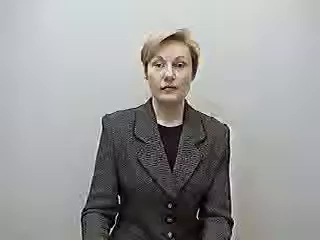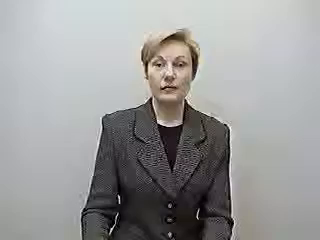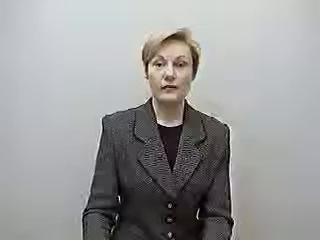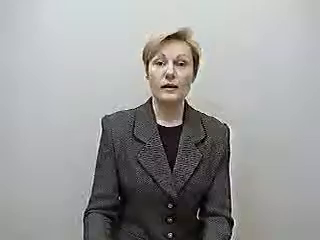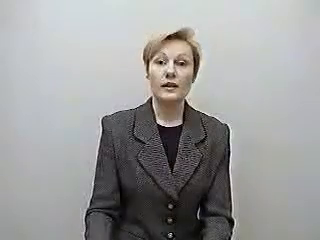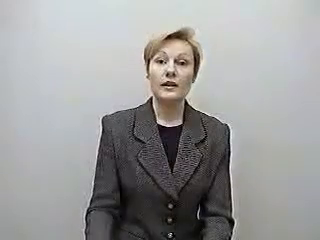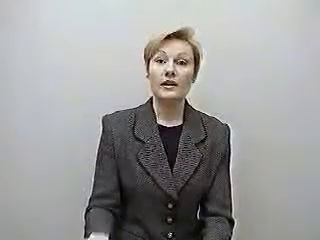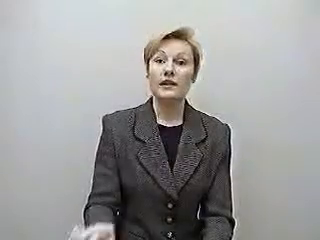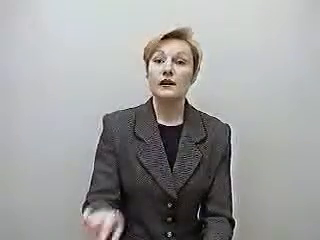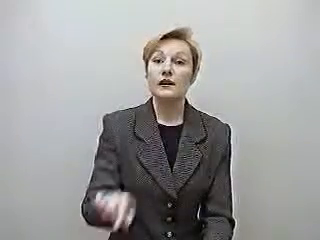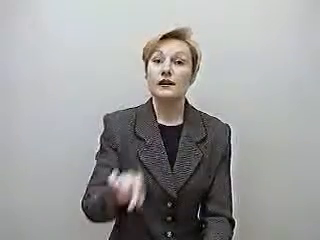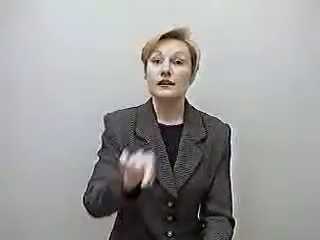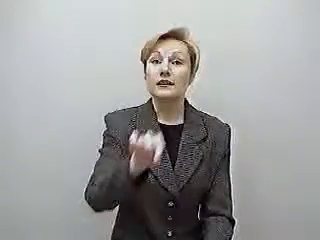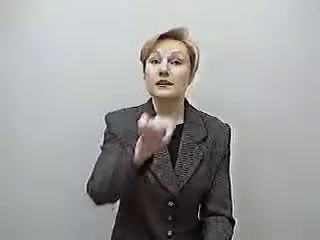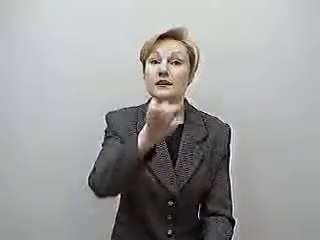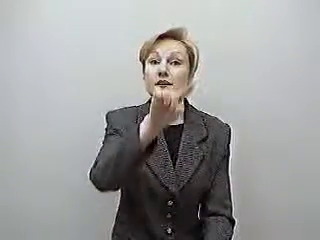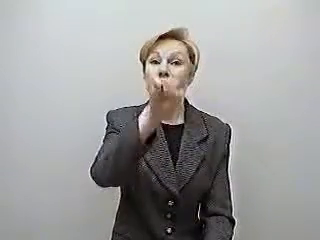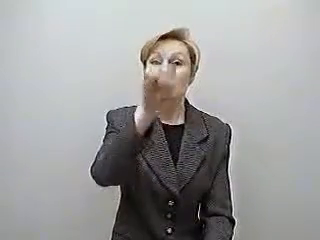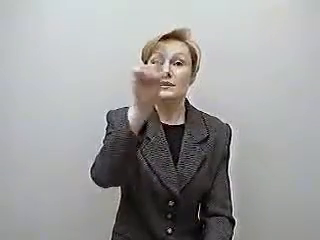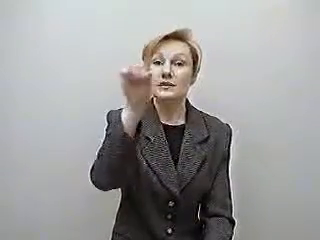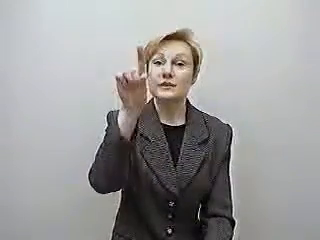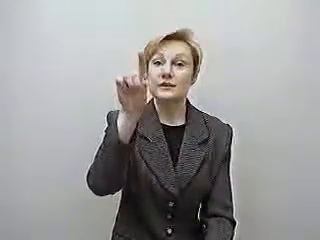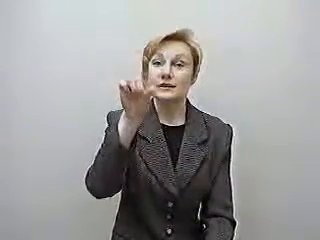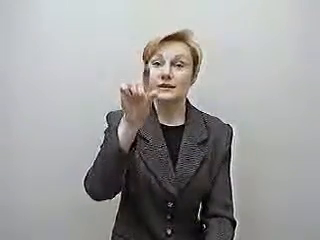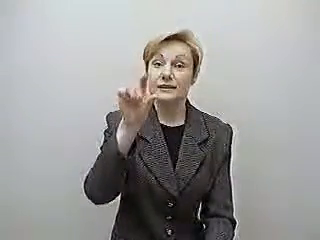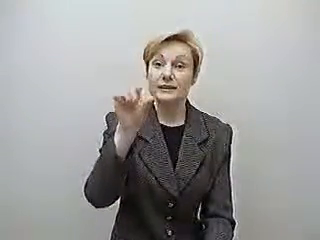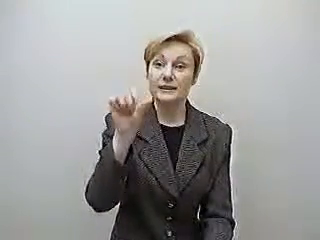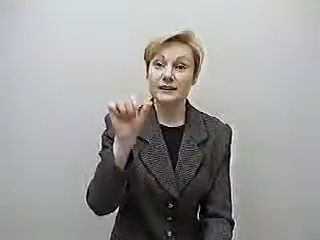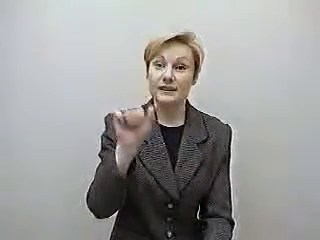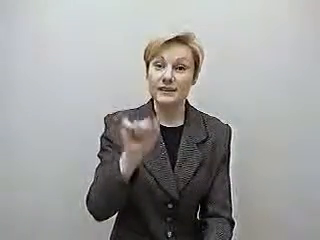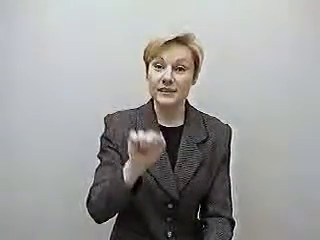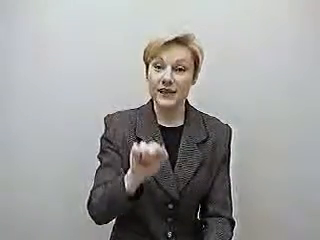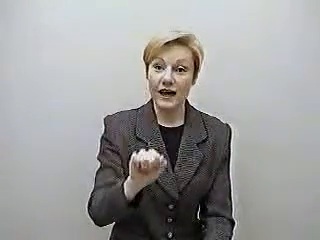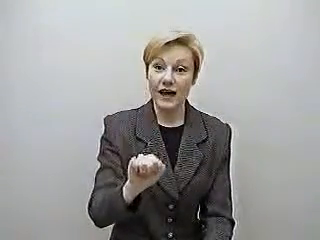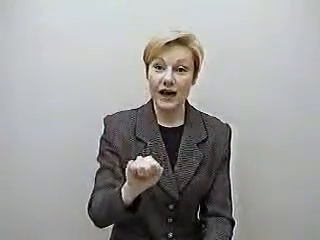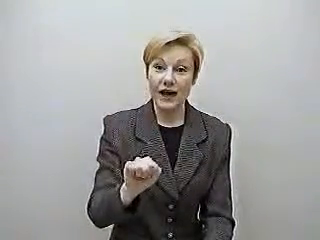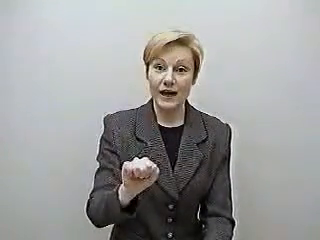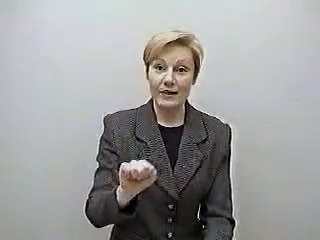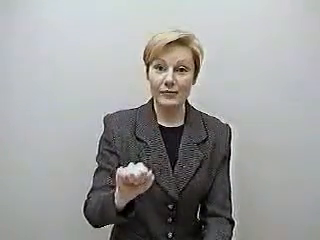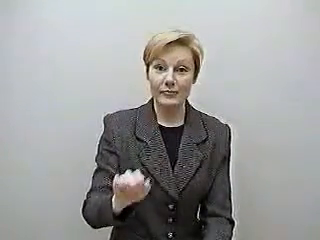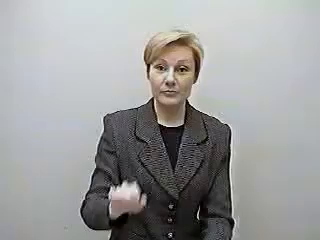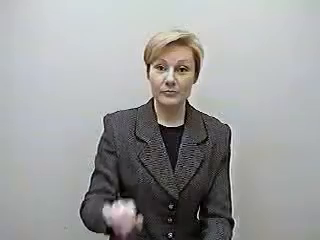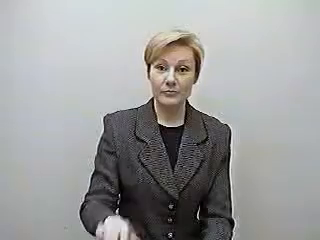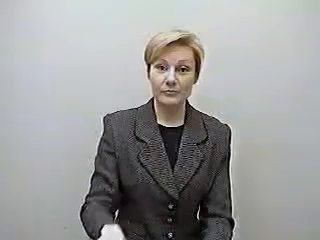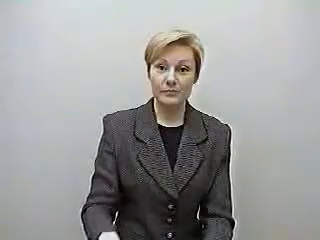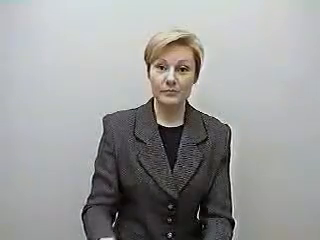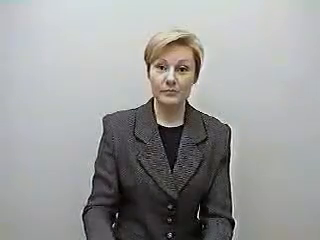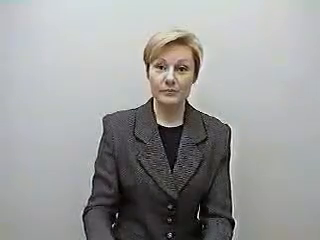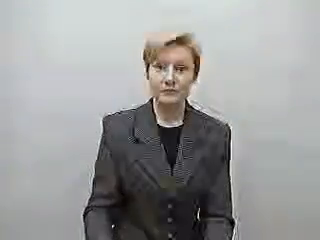за